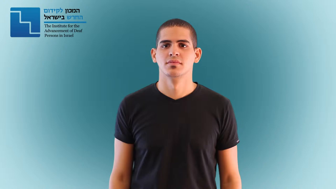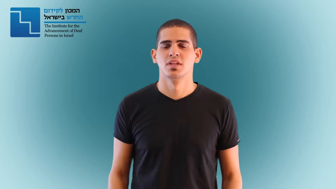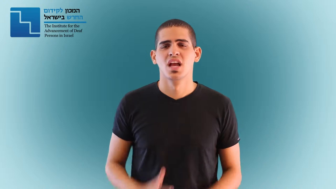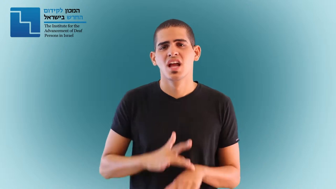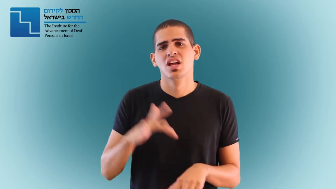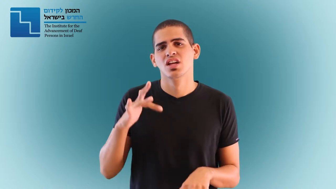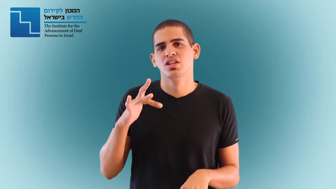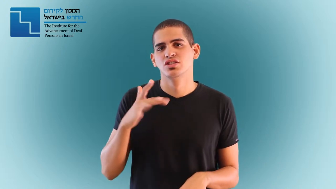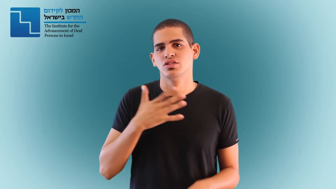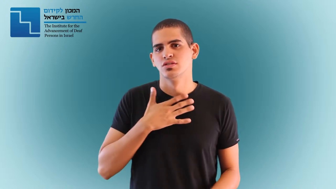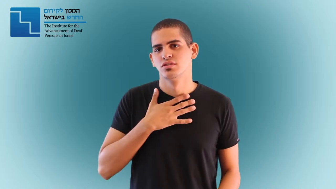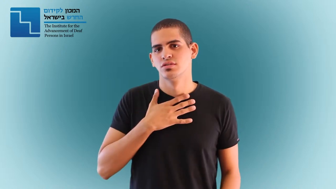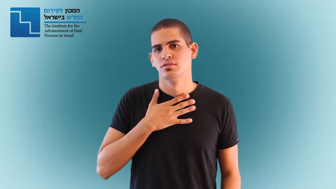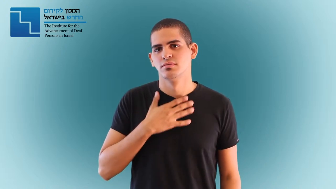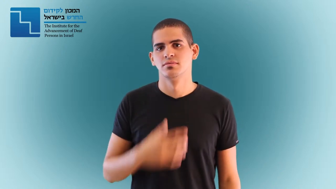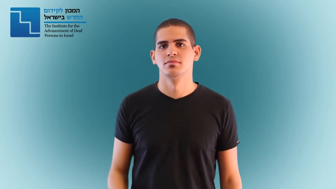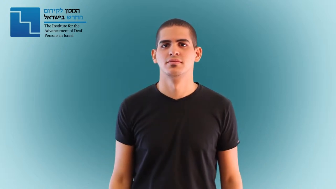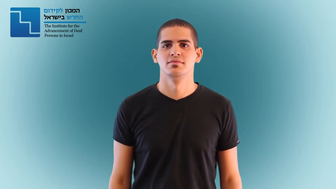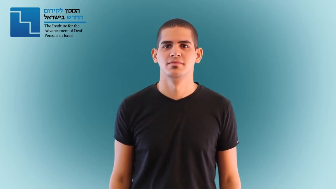רגיש